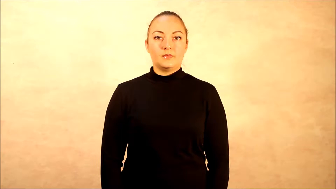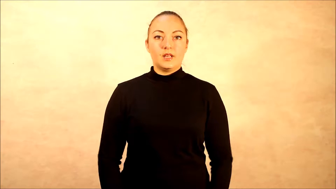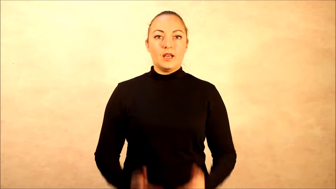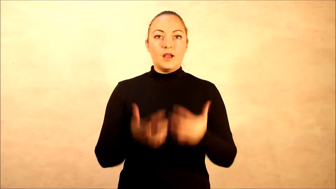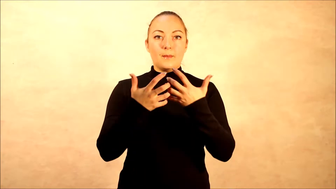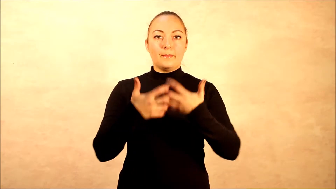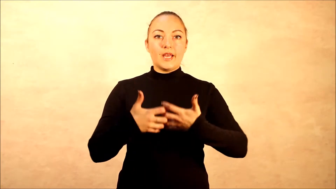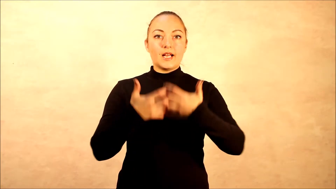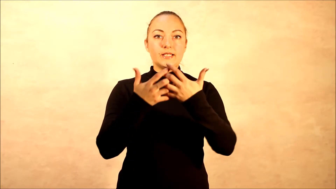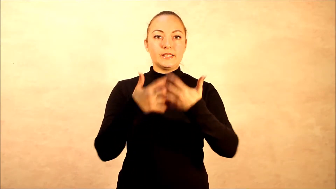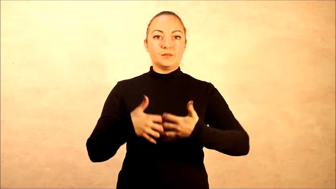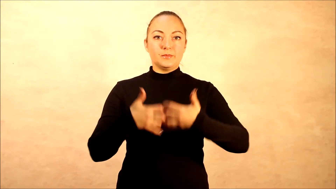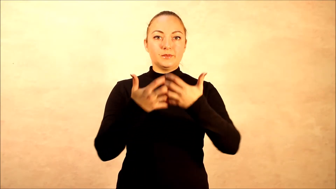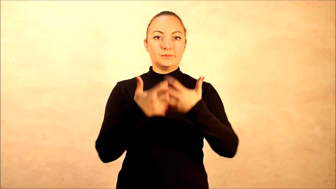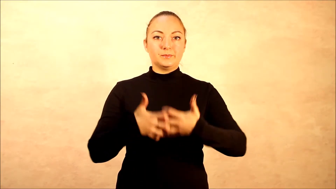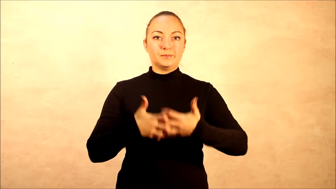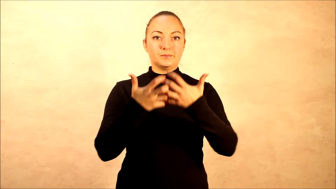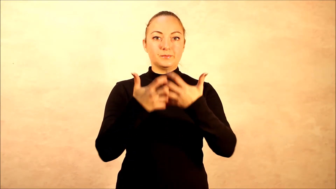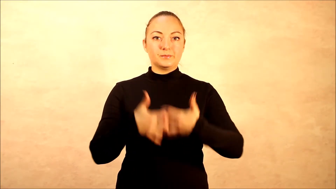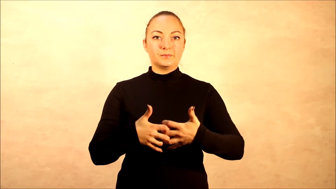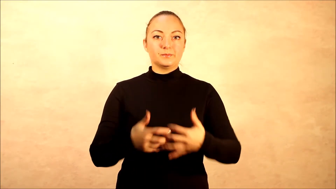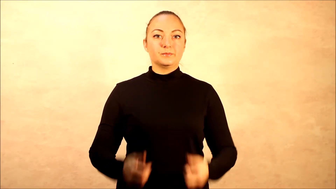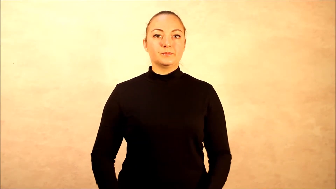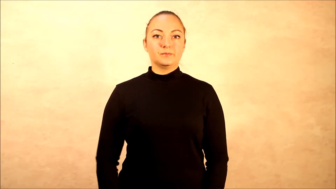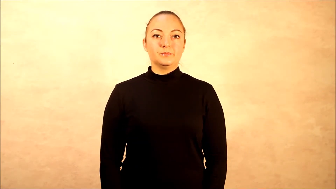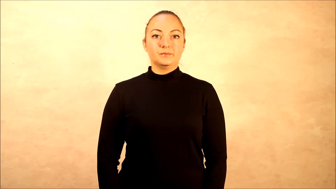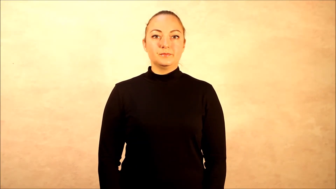Mecanism